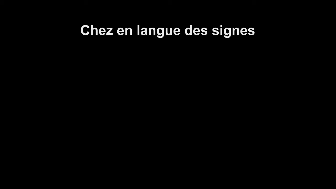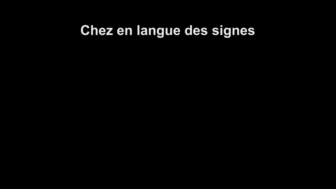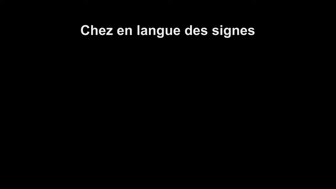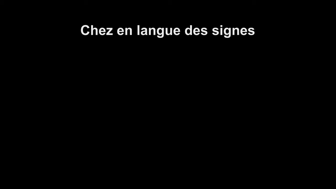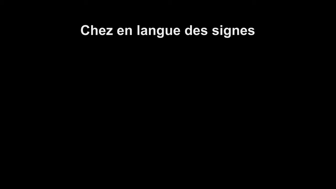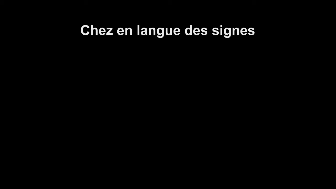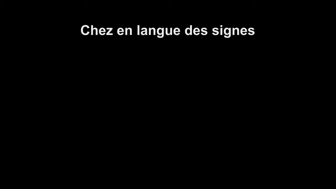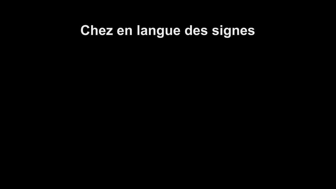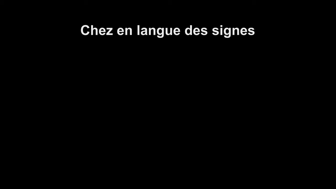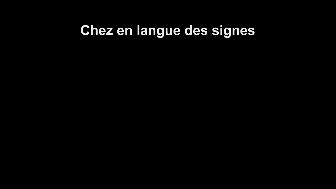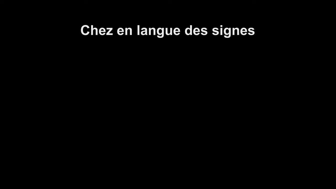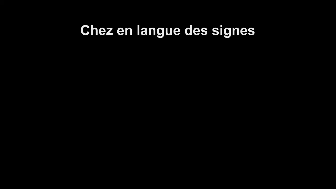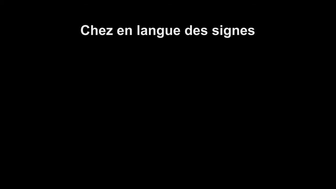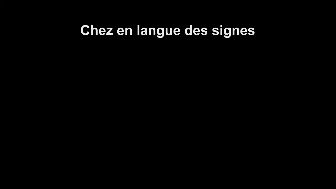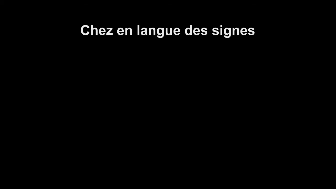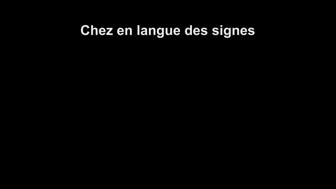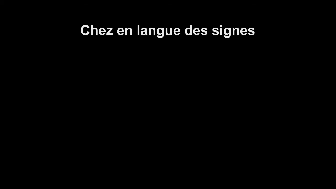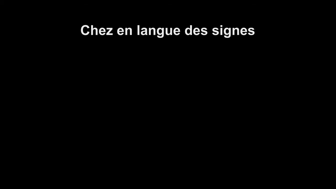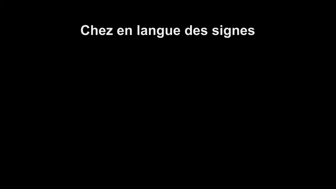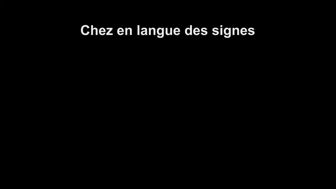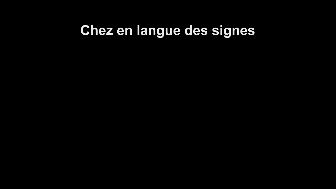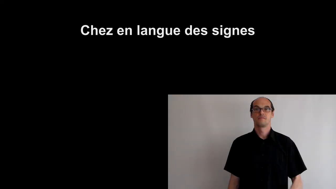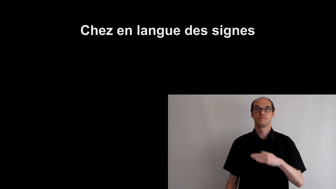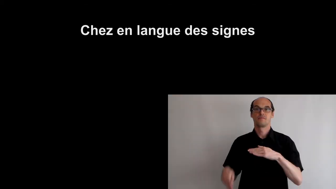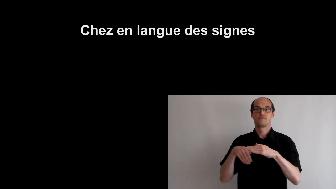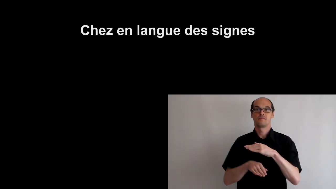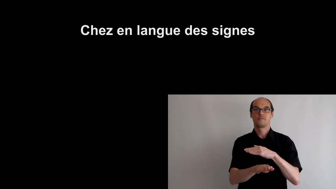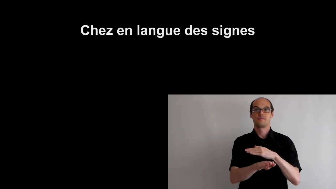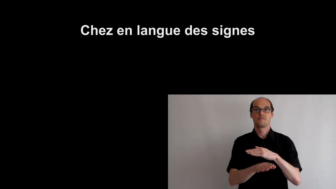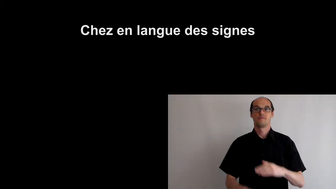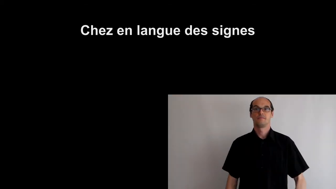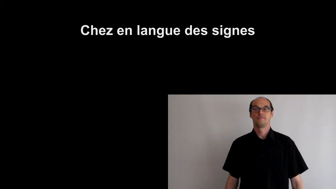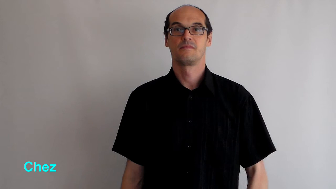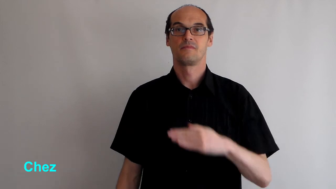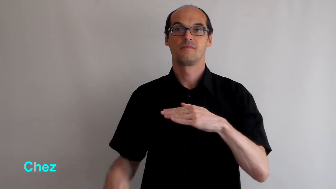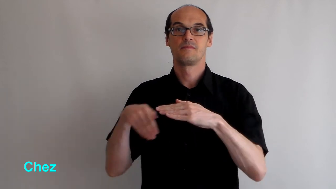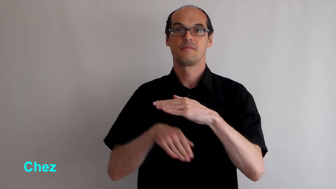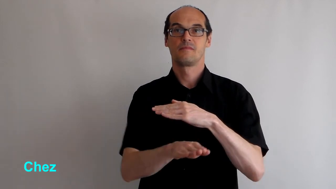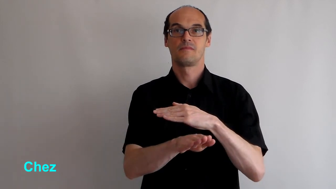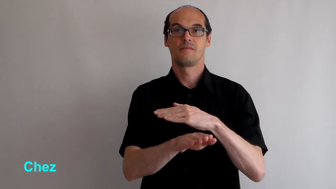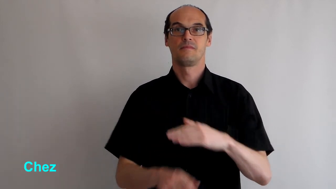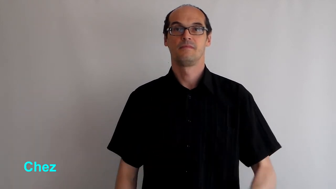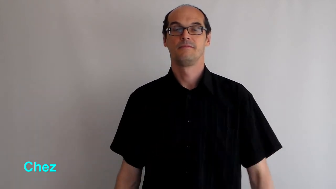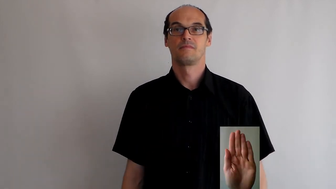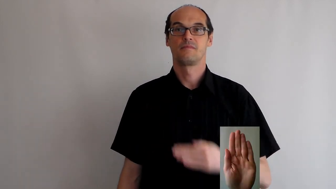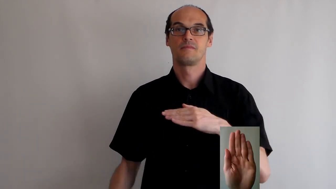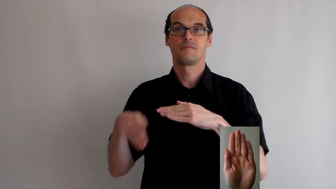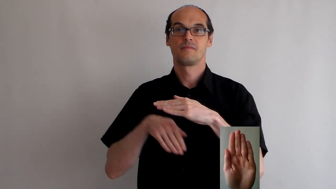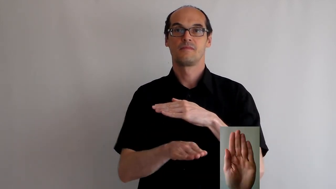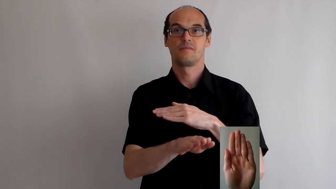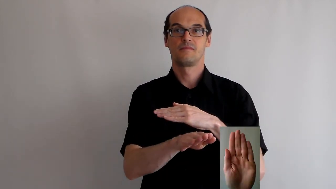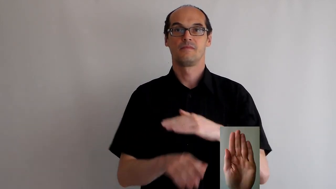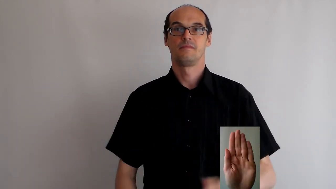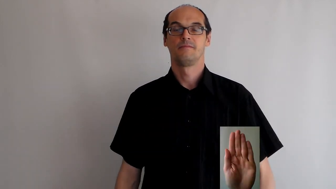Chez